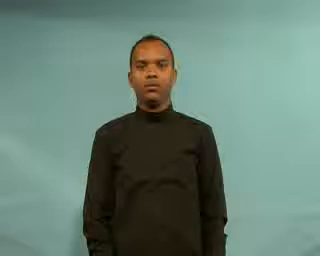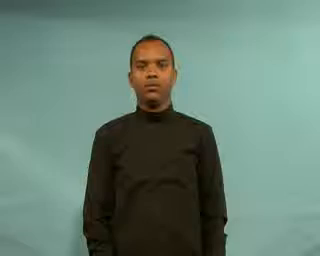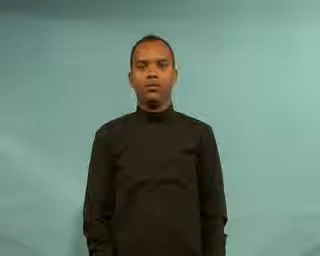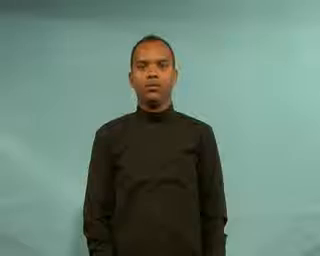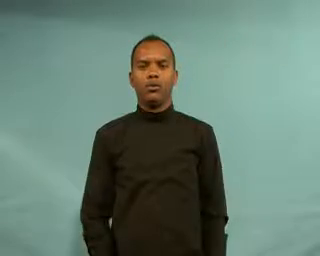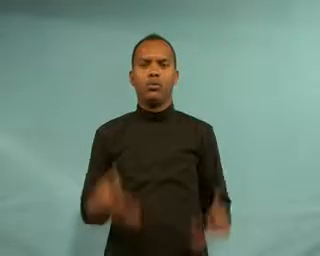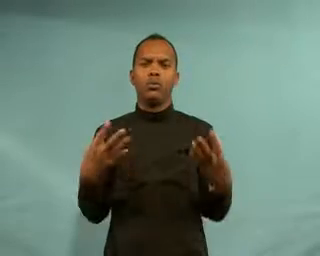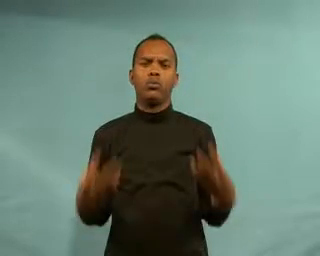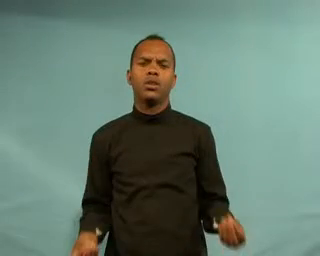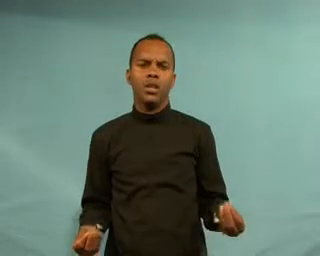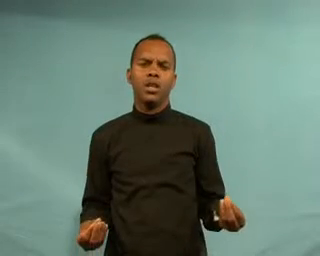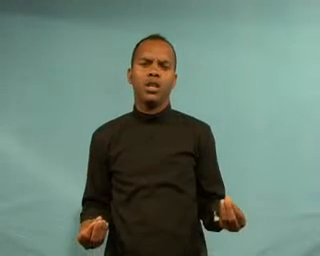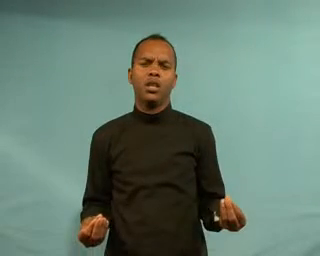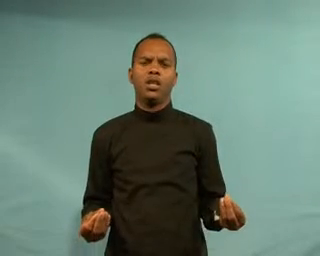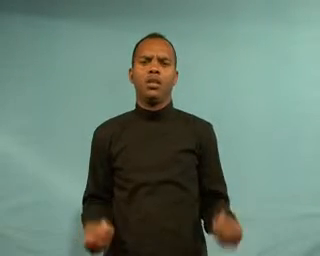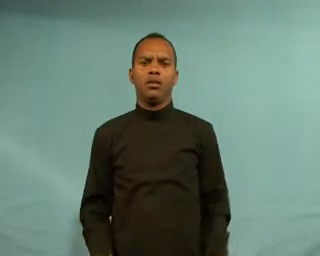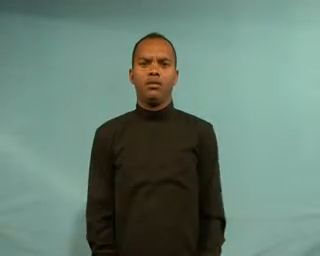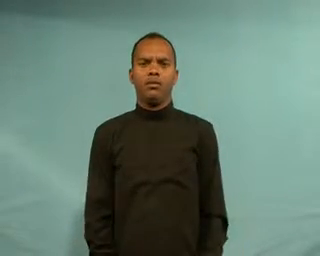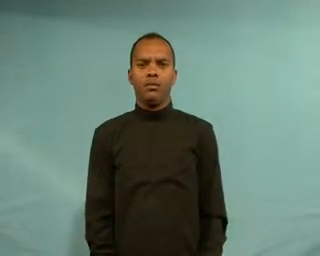resy